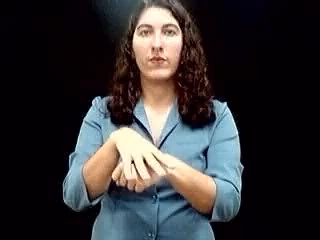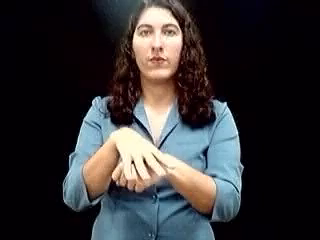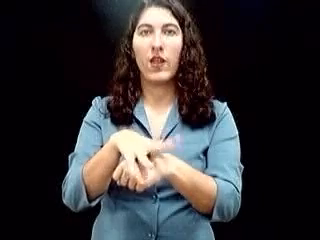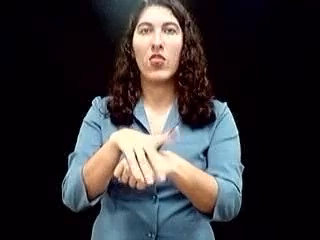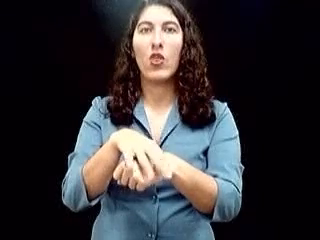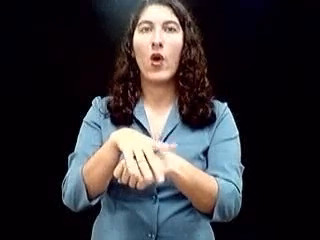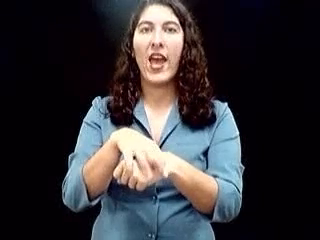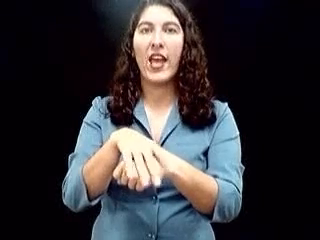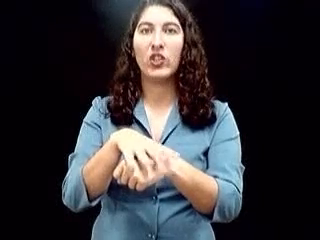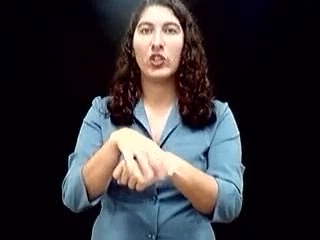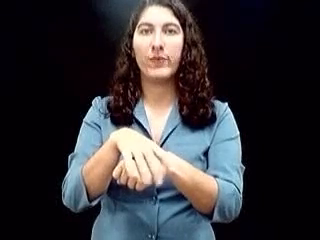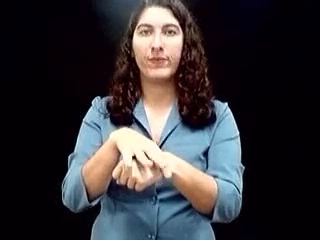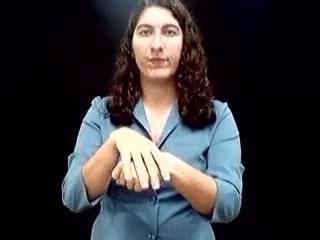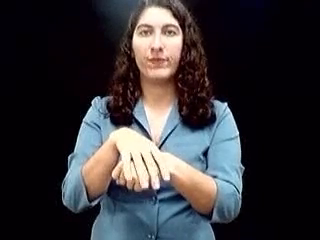doente